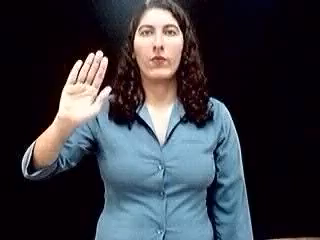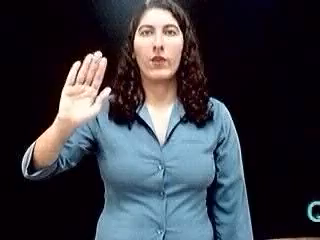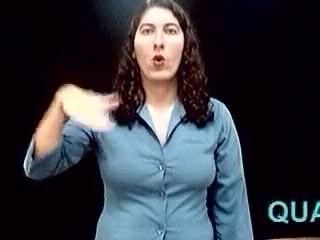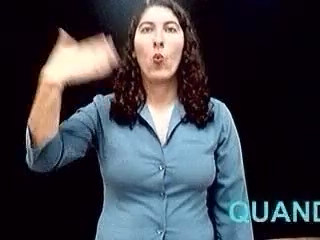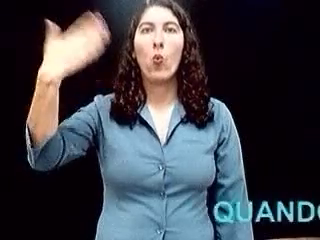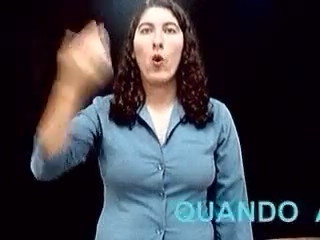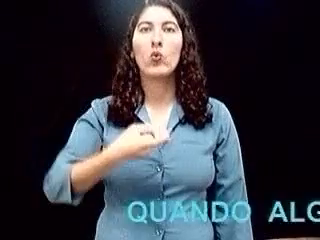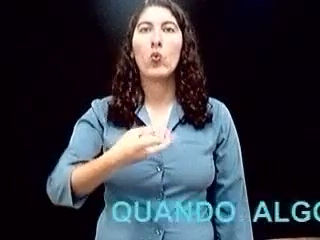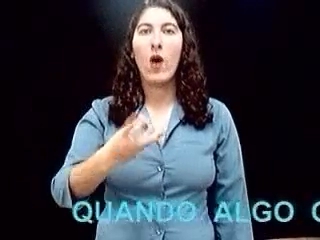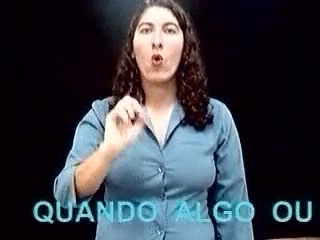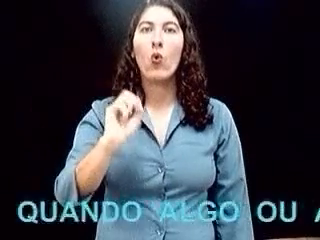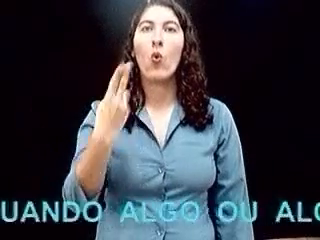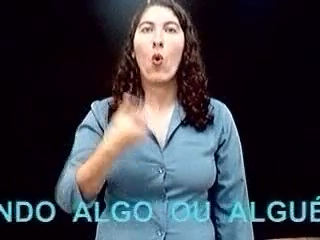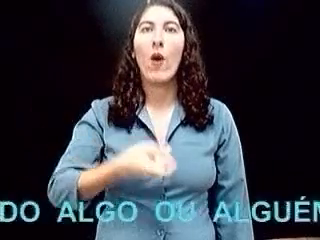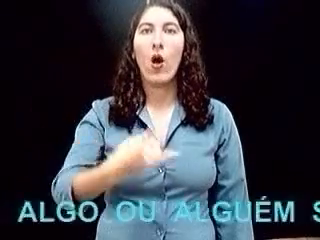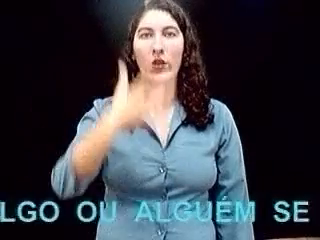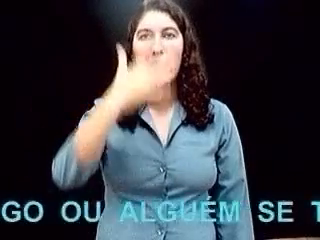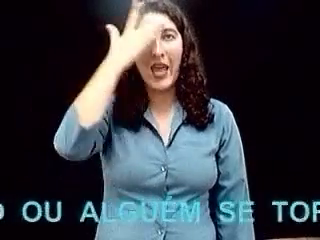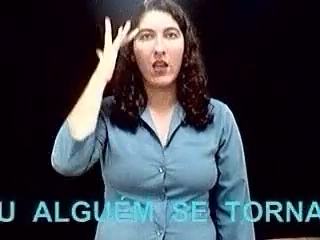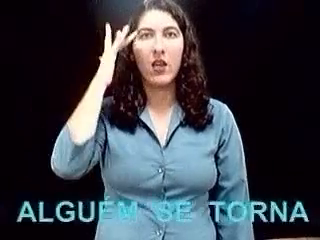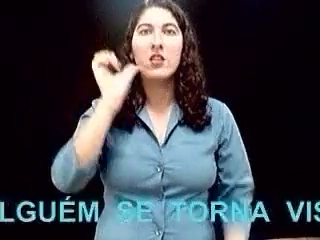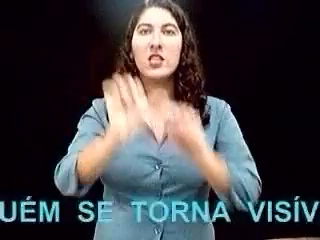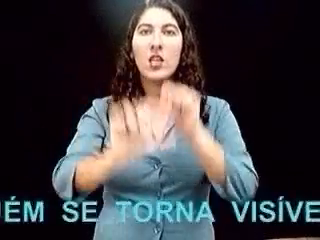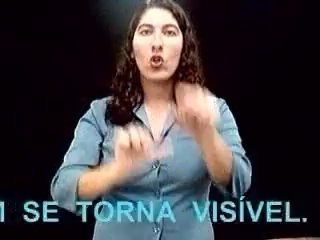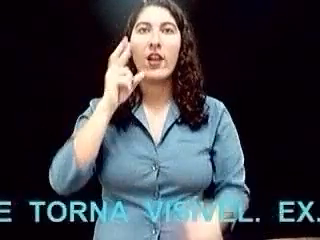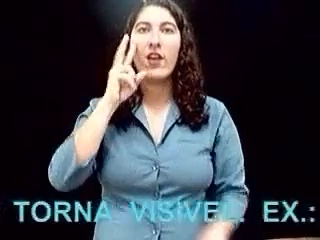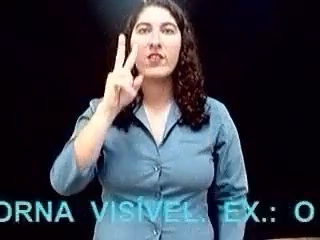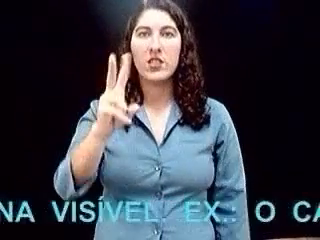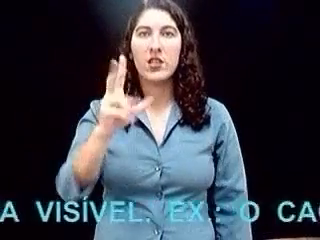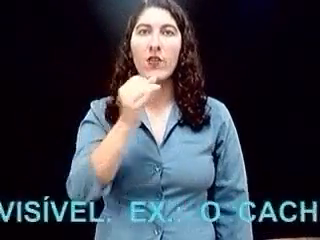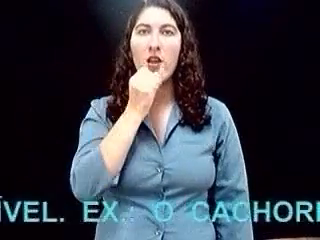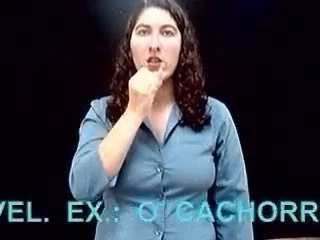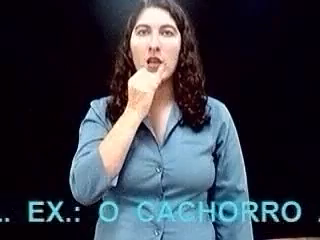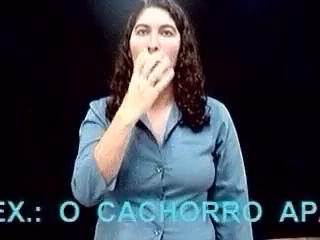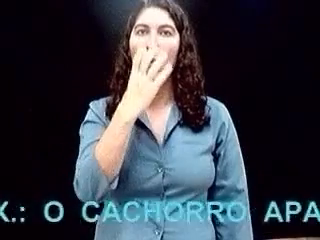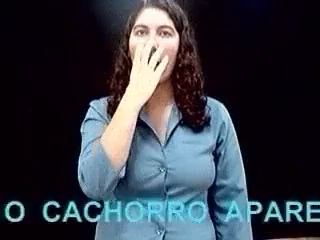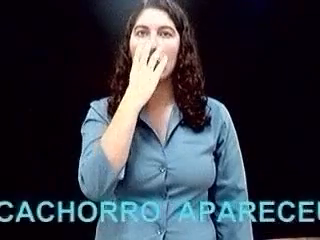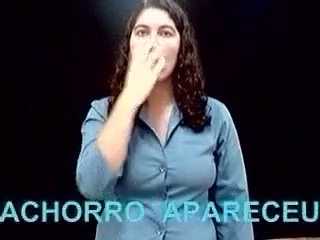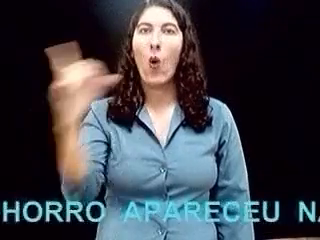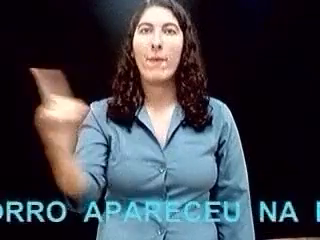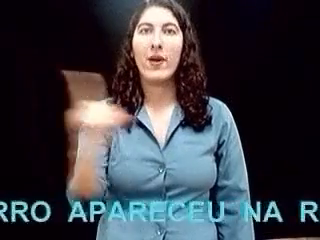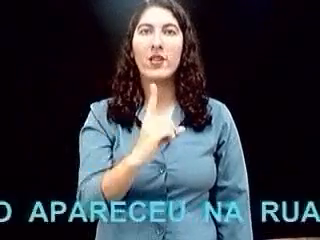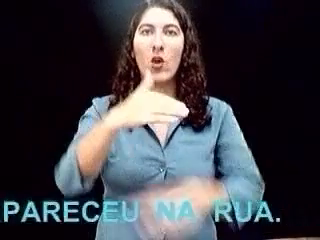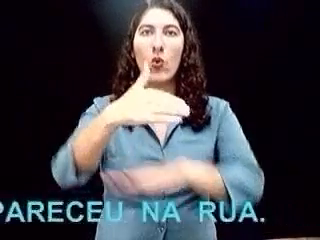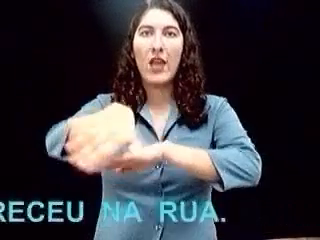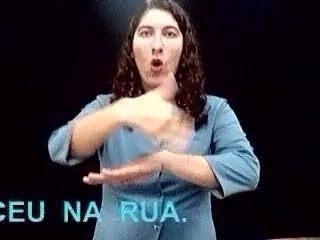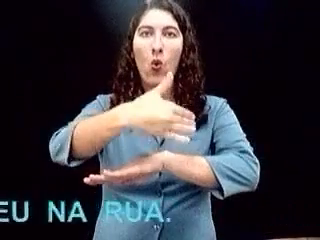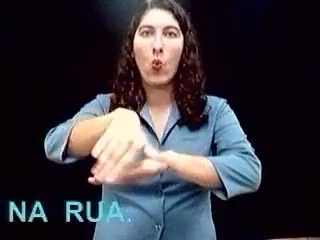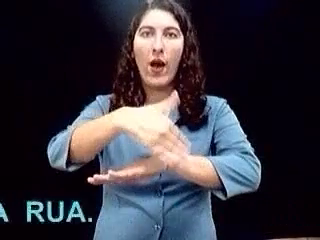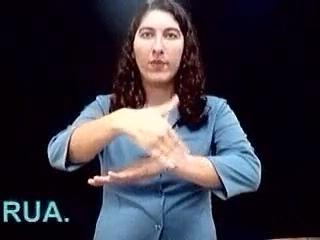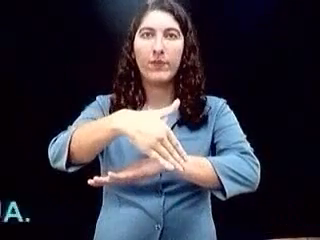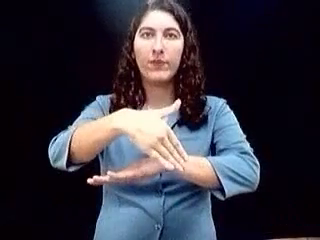aaparecer